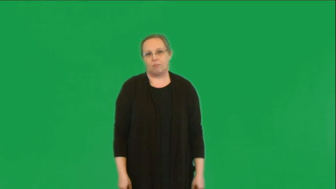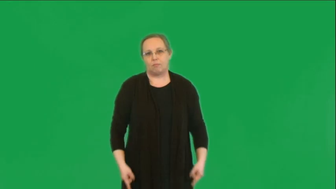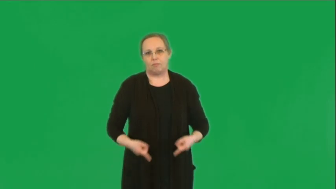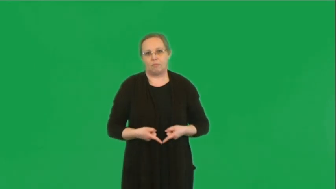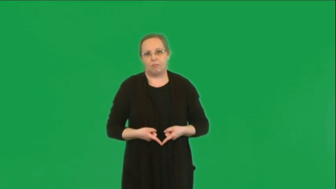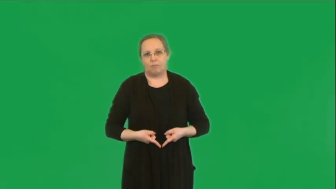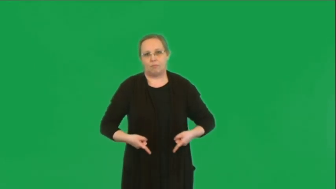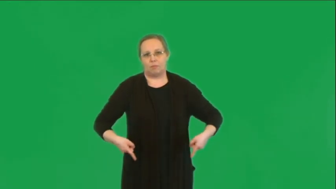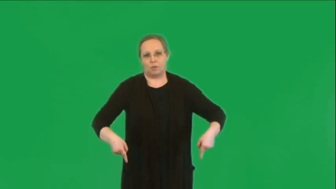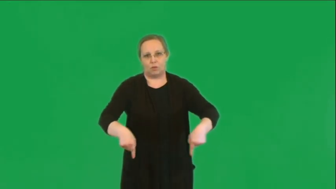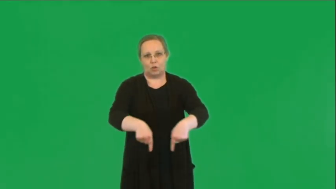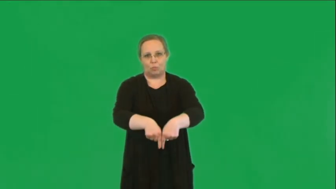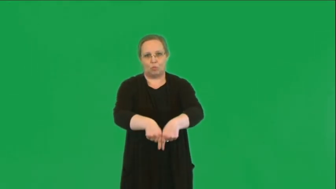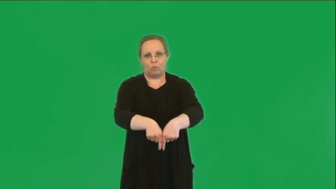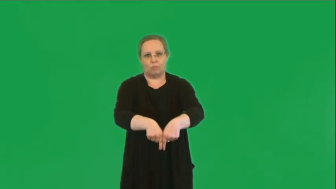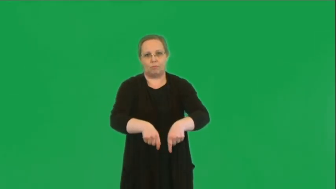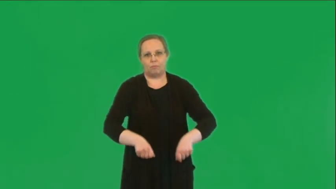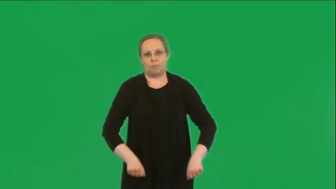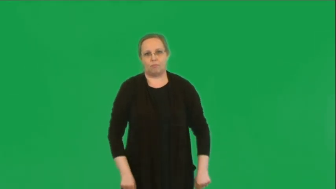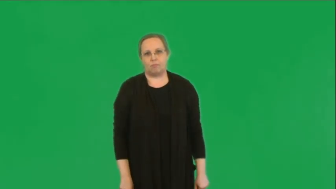zespół